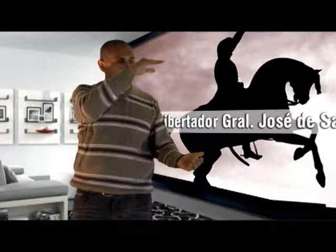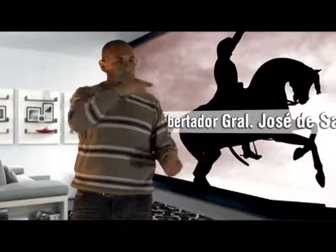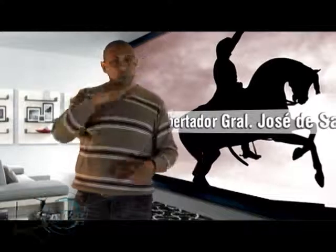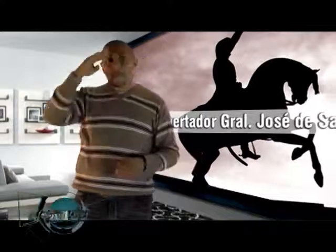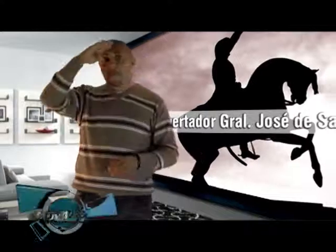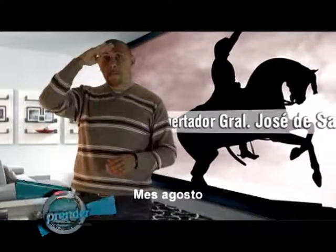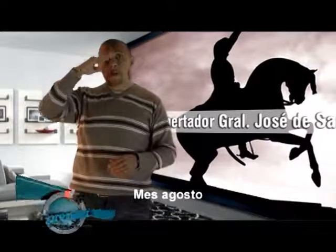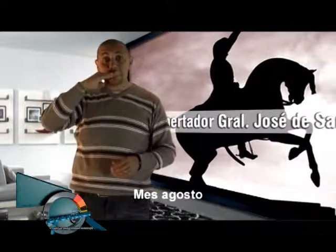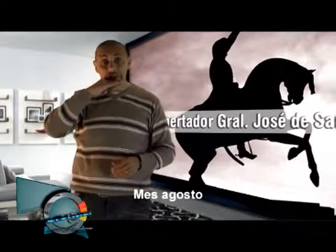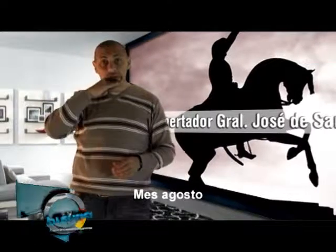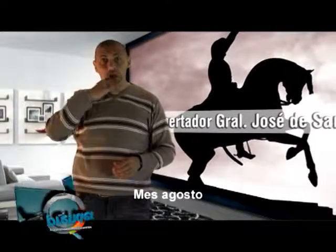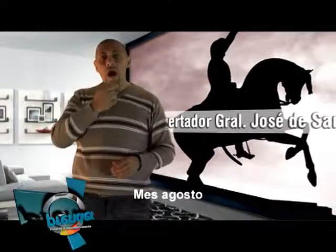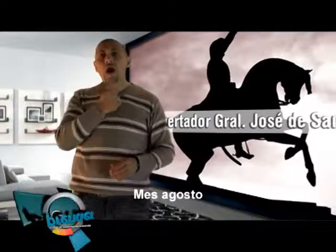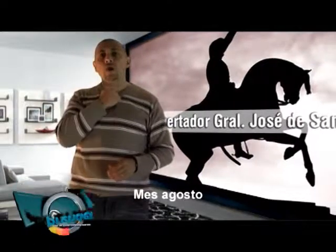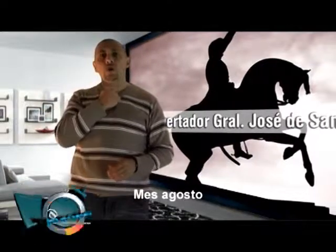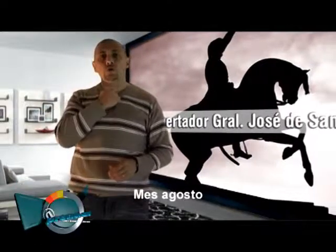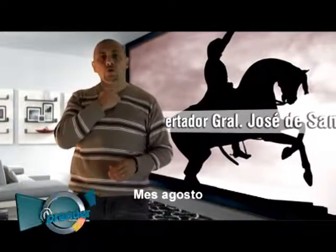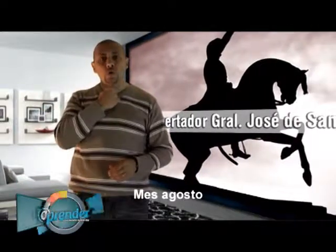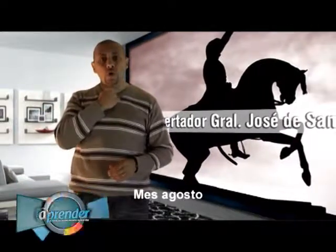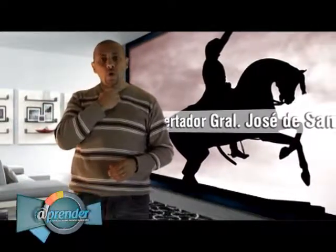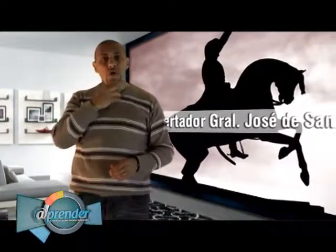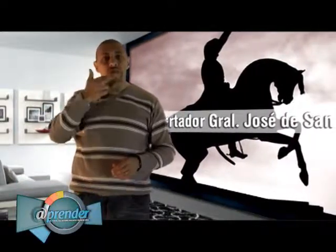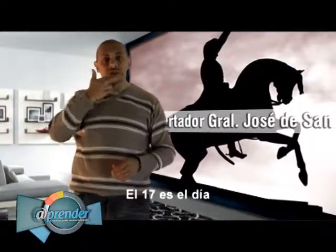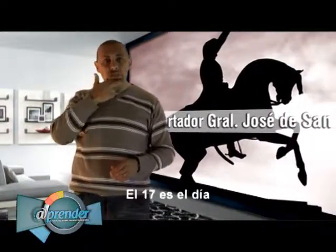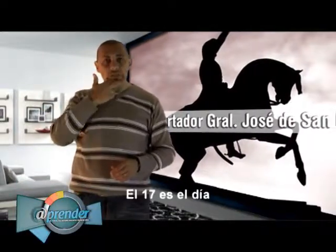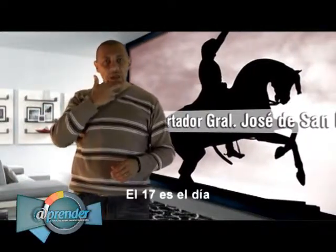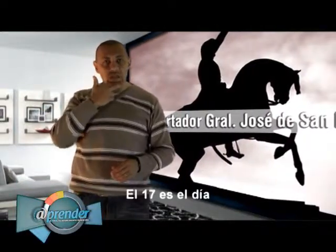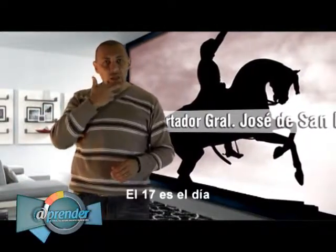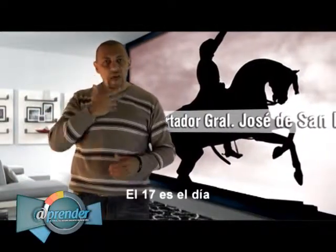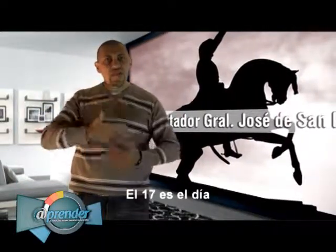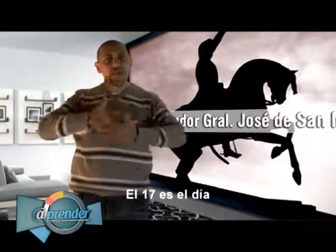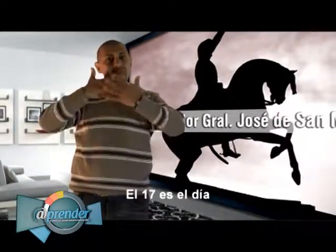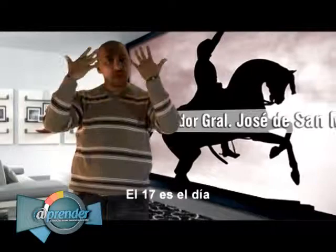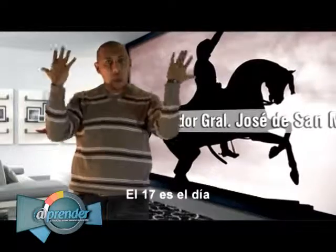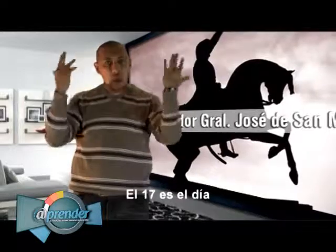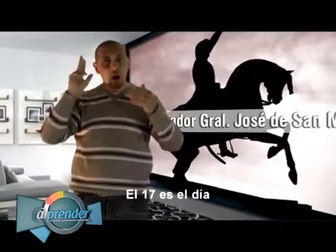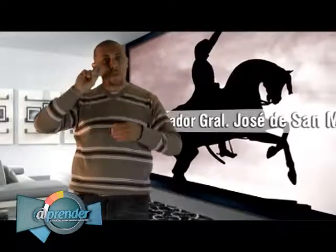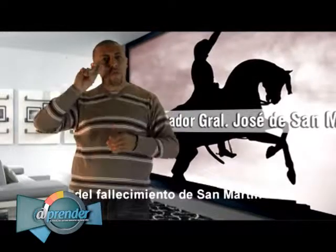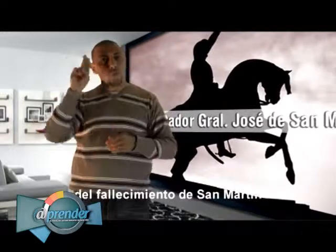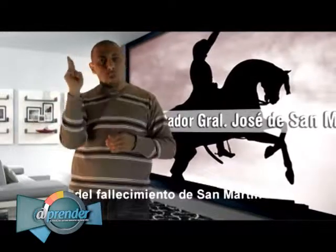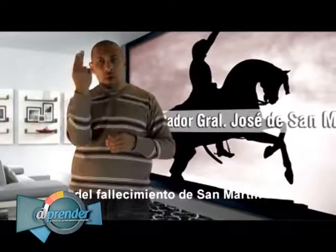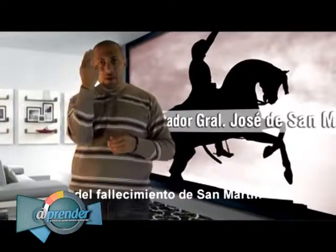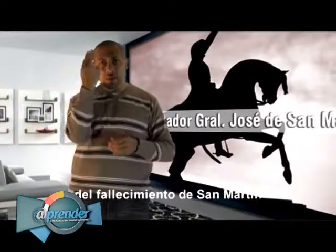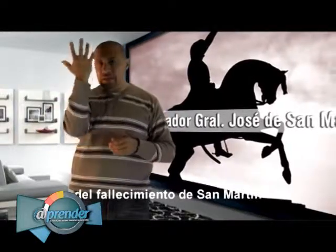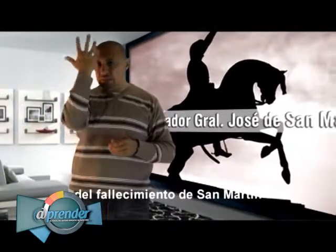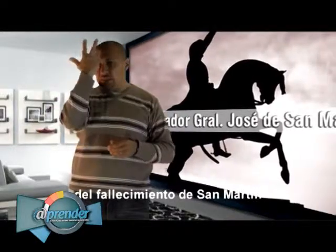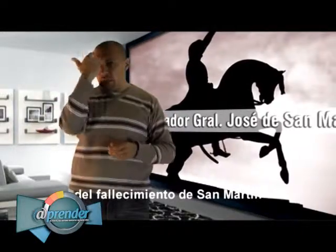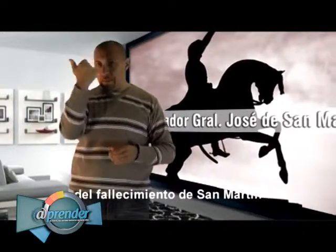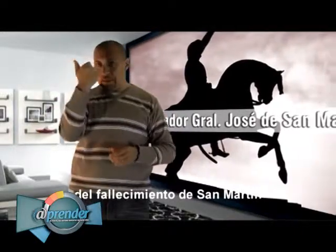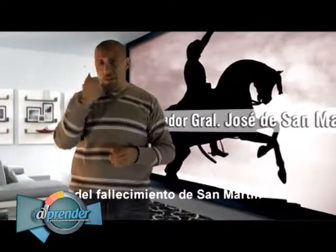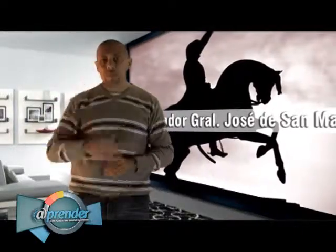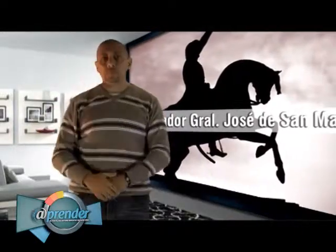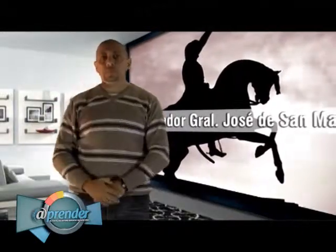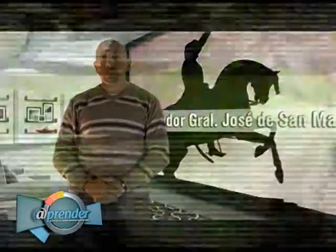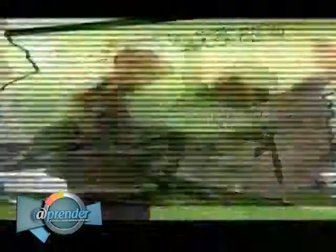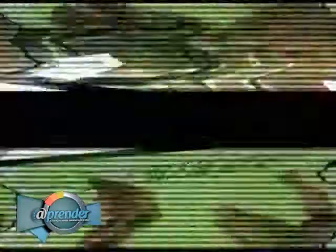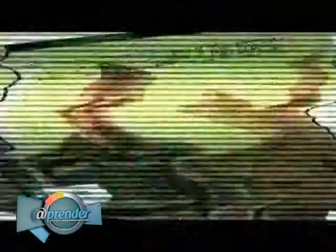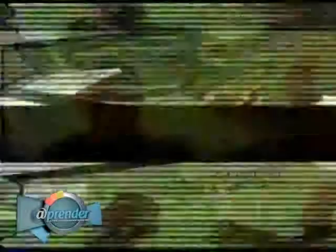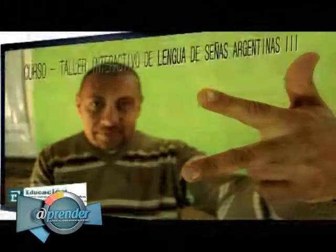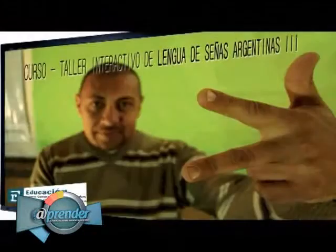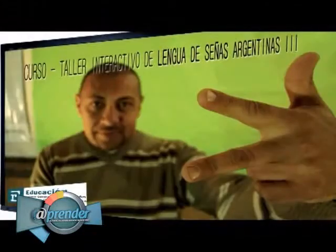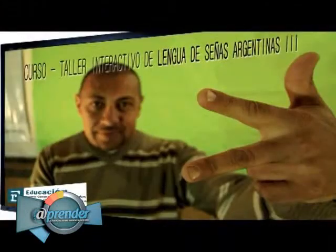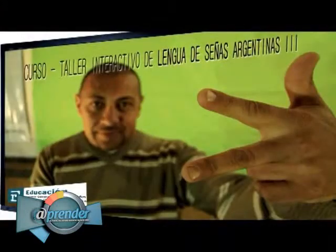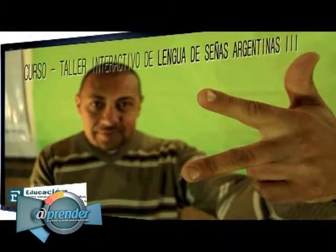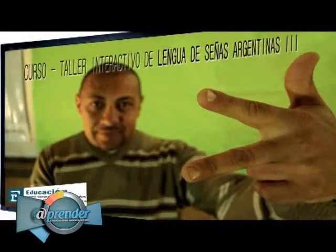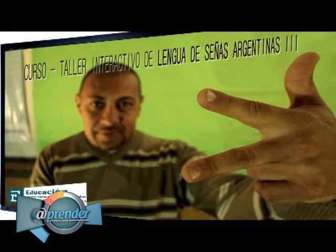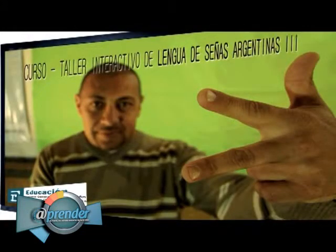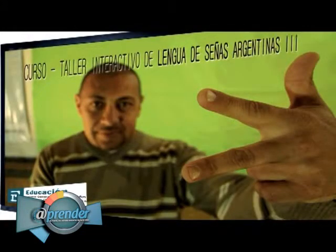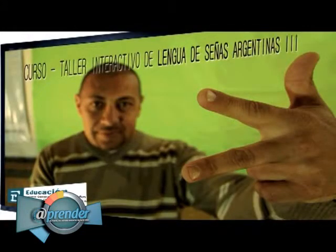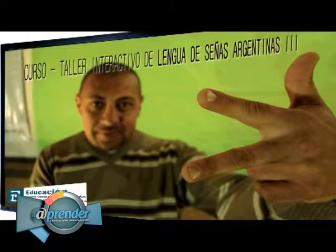17 de Agosto